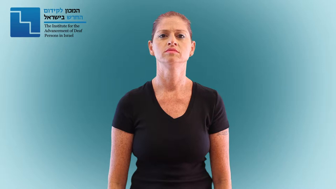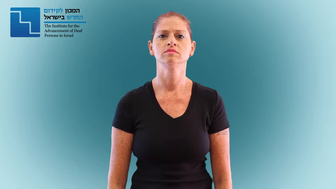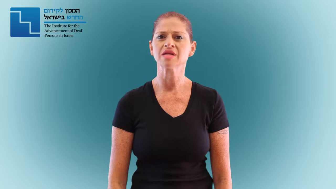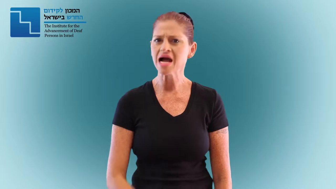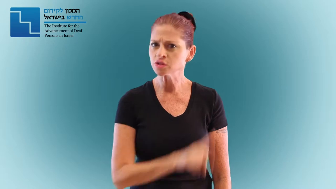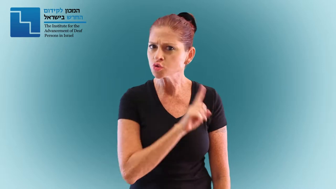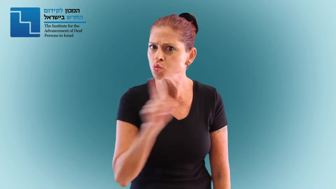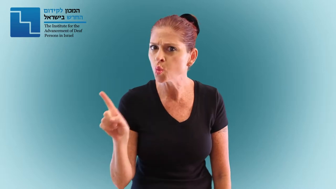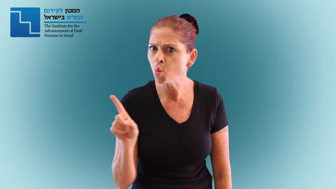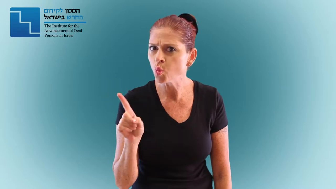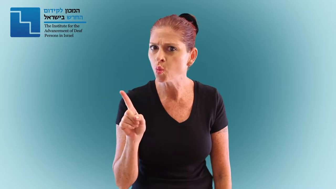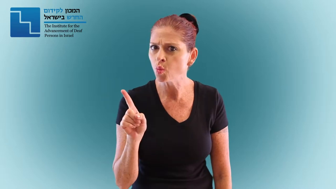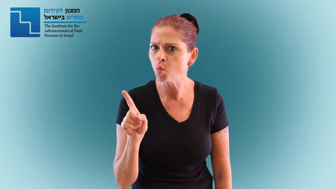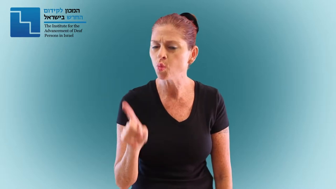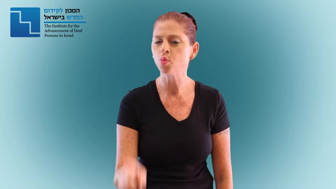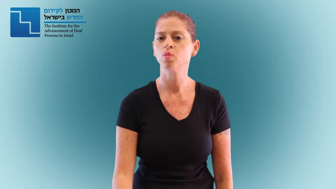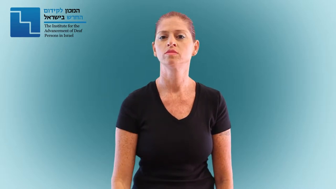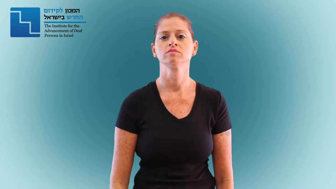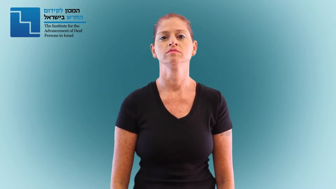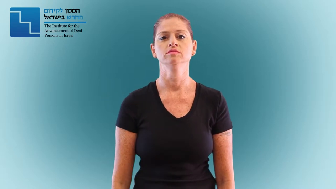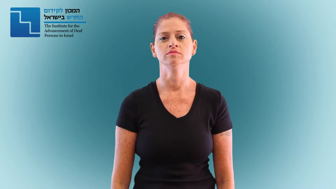אסור